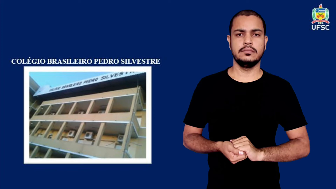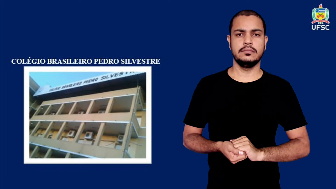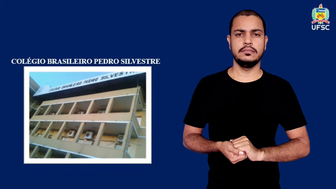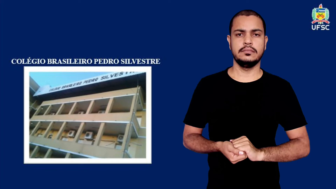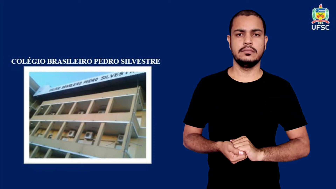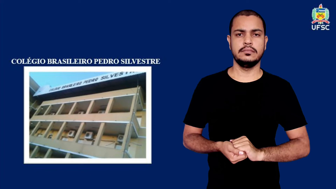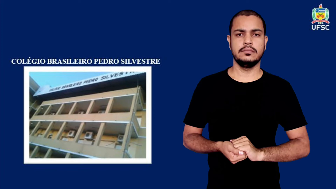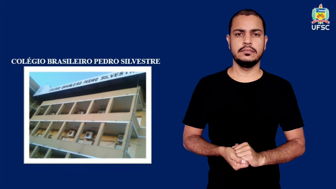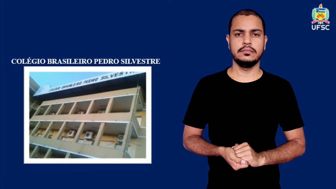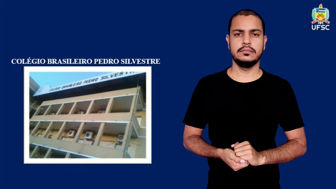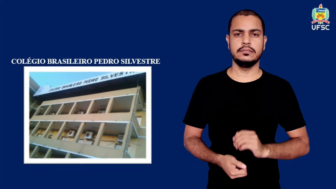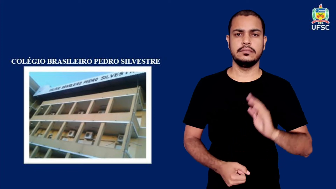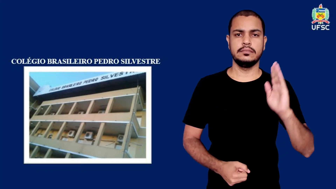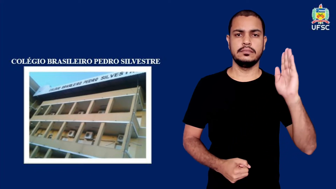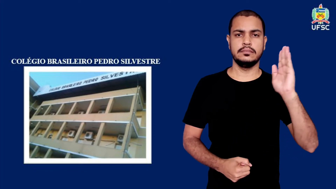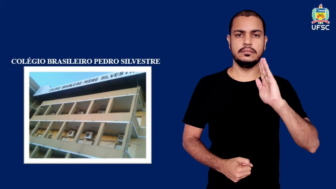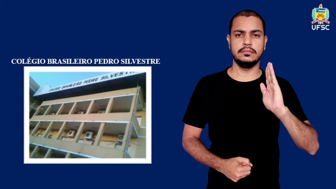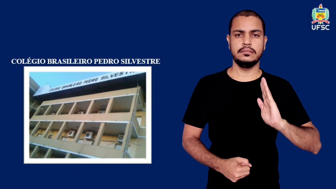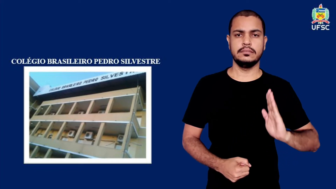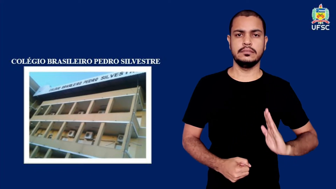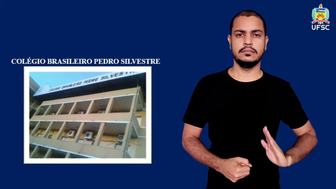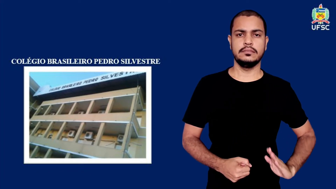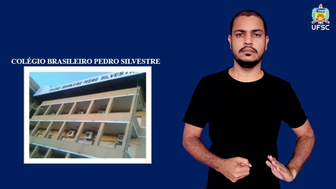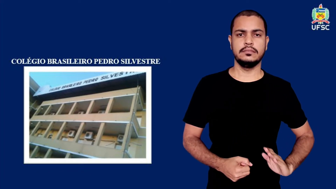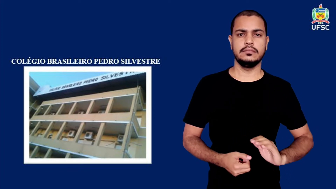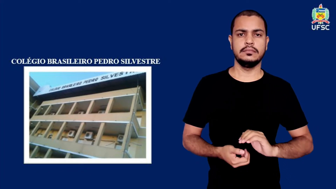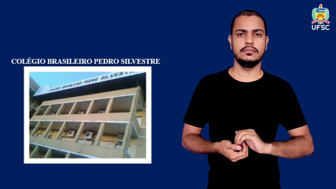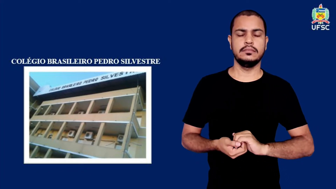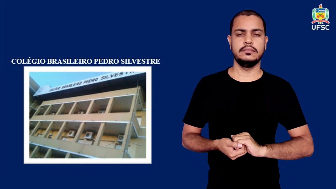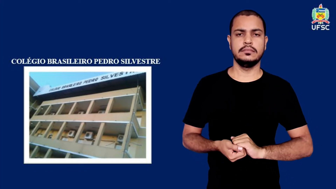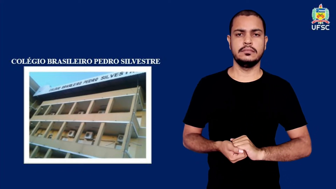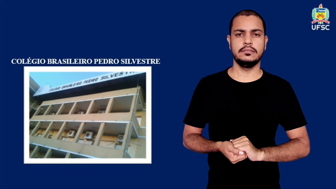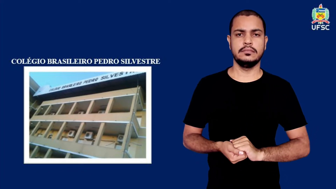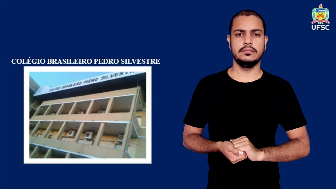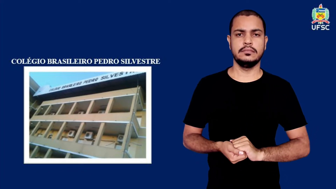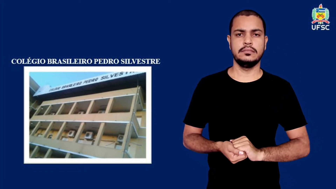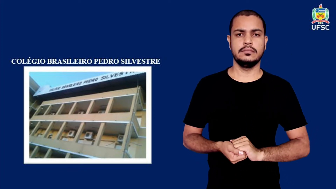Escola Estadual Colégio Brasileiro Pedro Silvestre